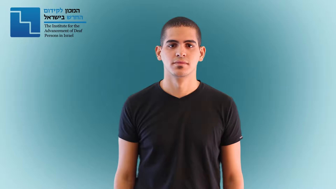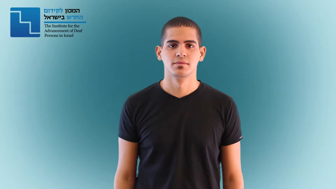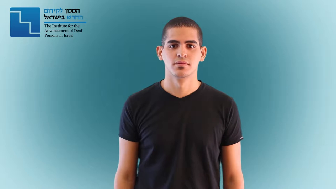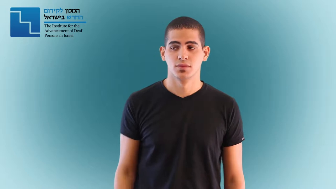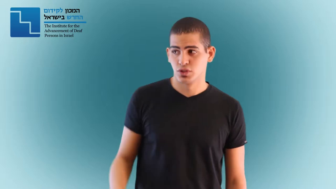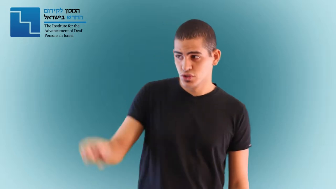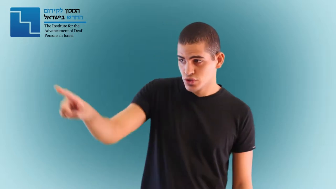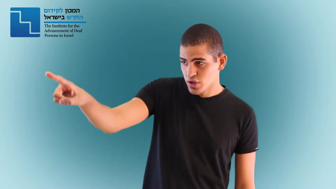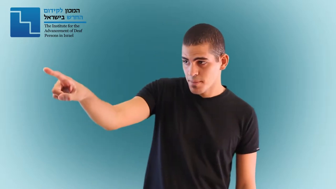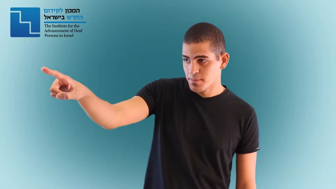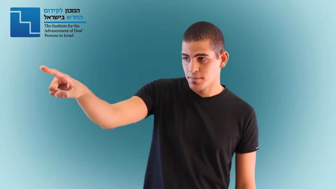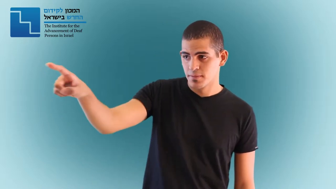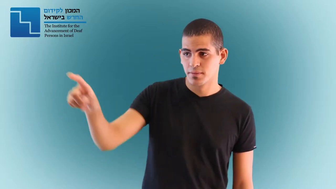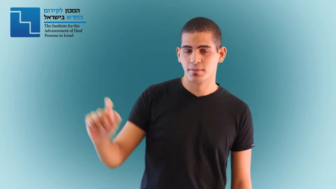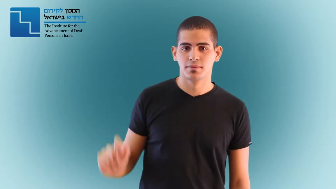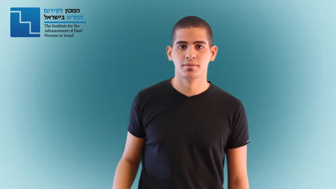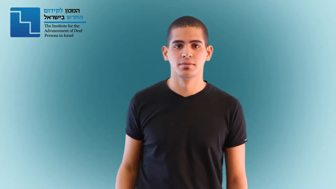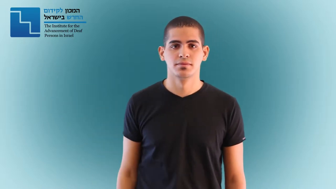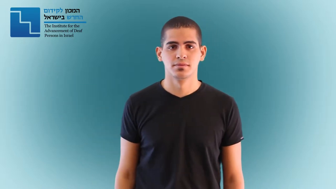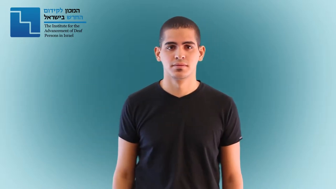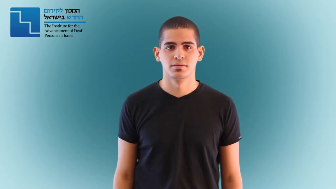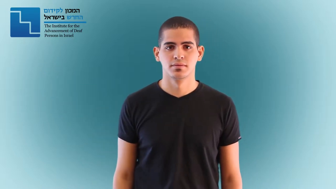שם